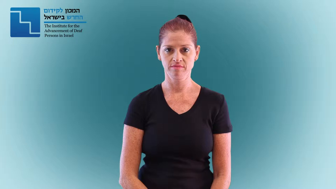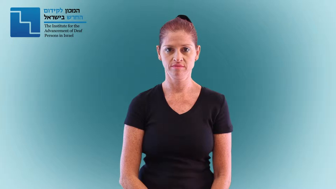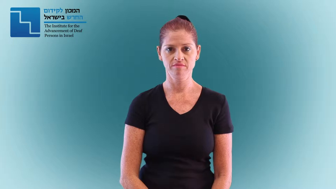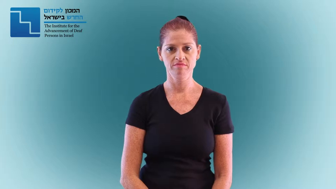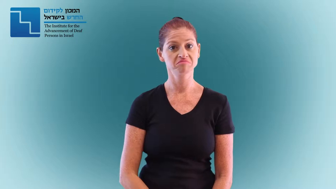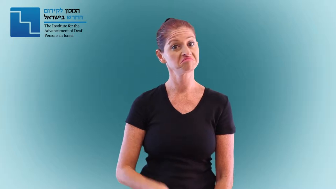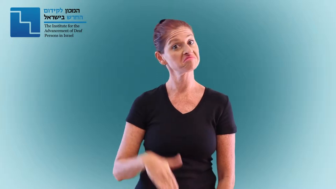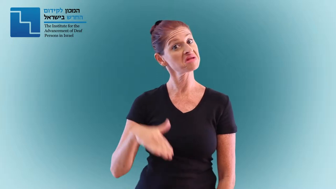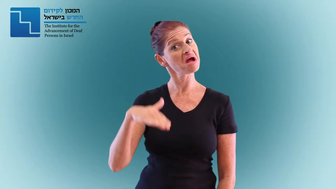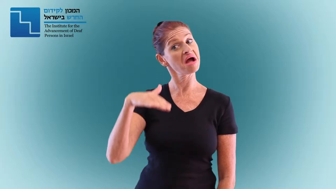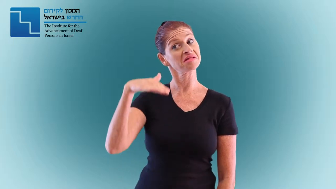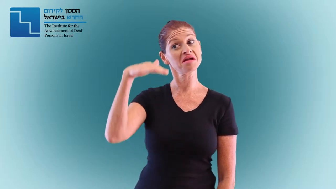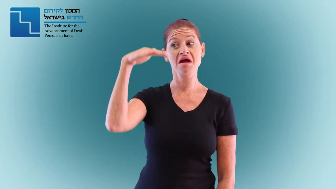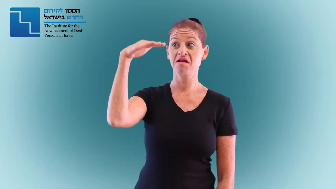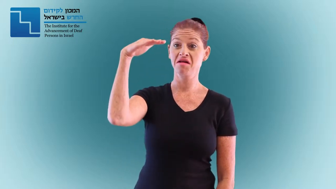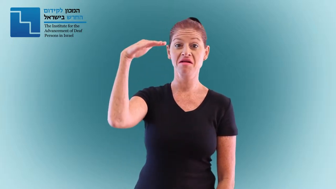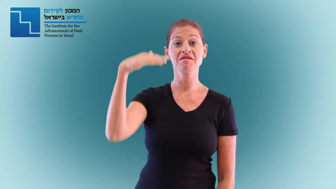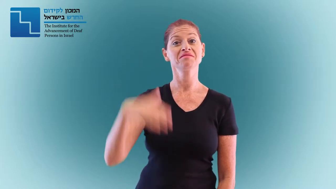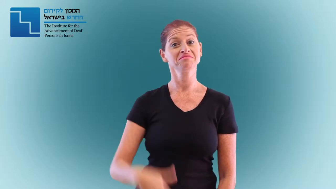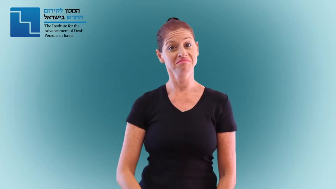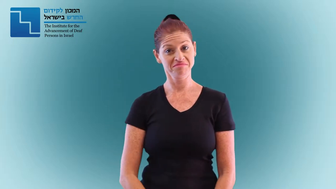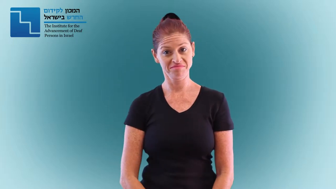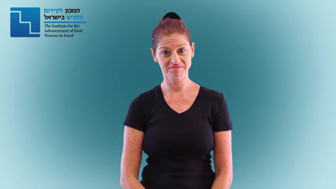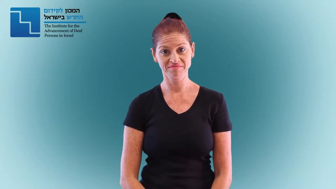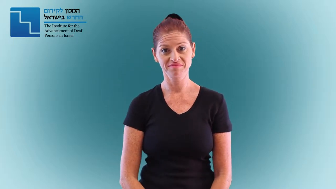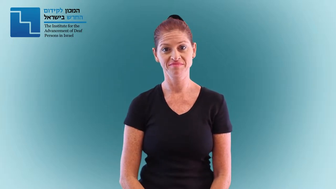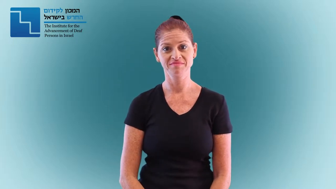גדל